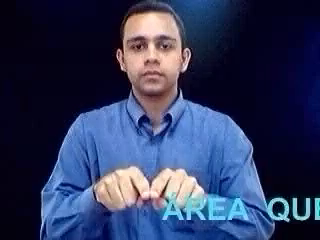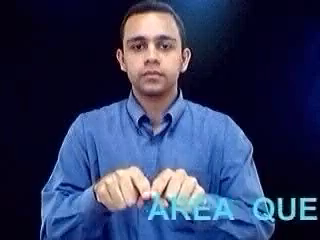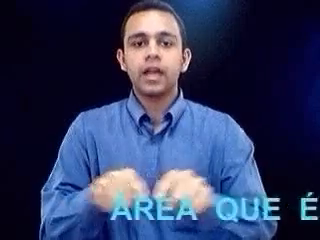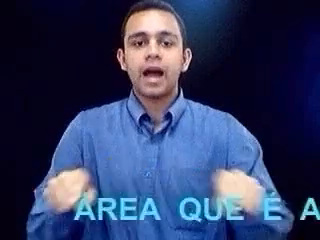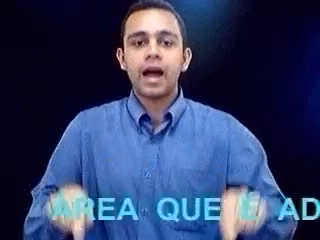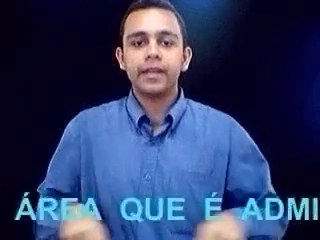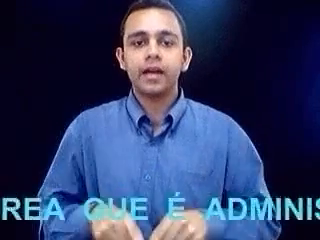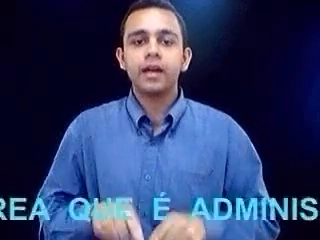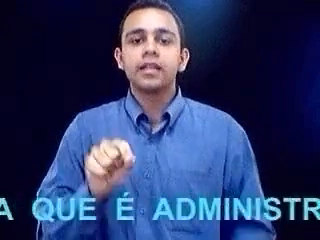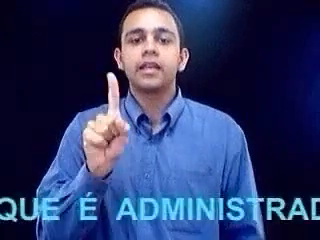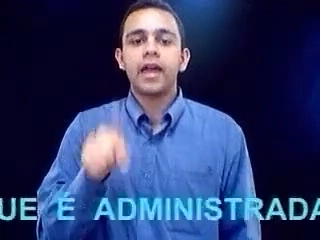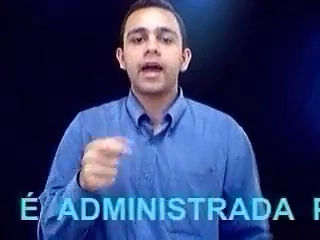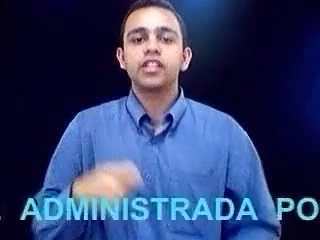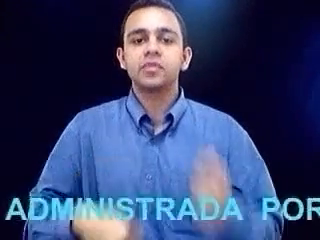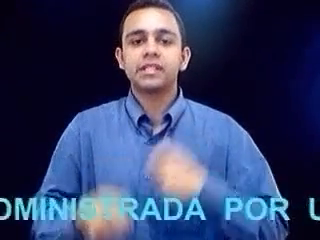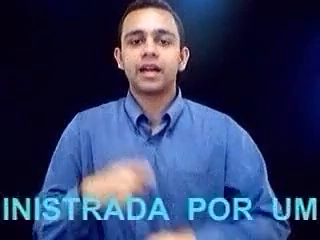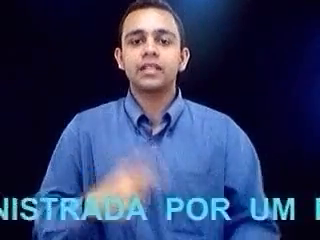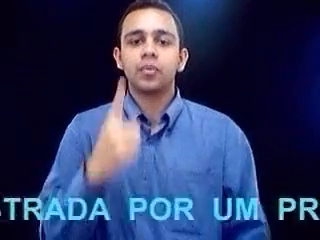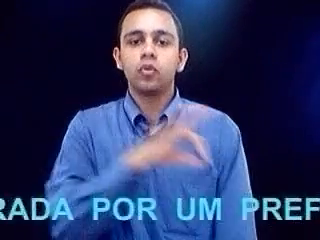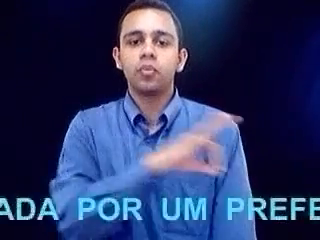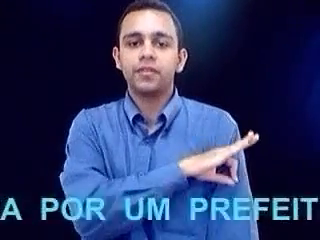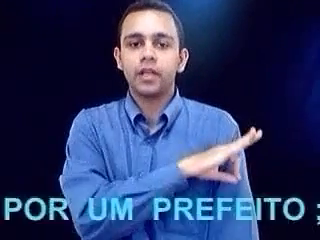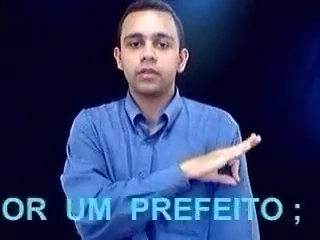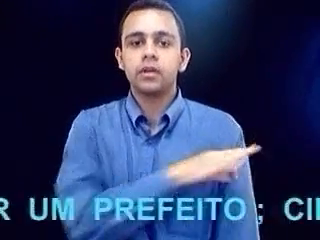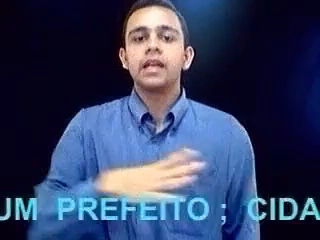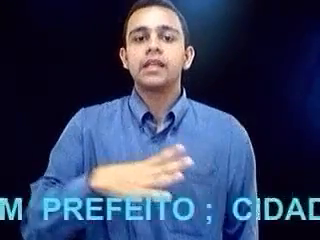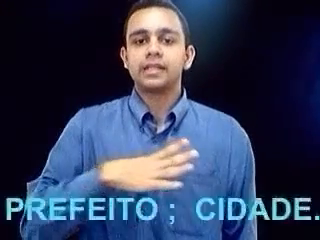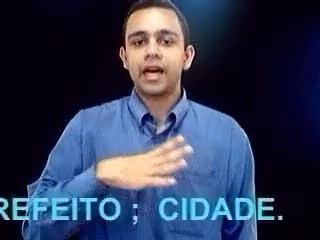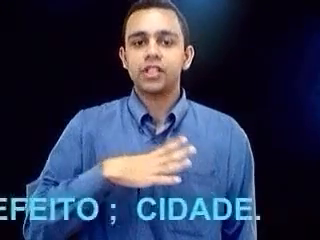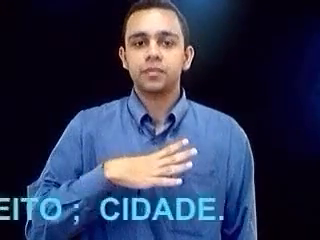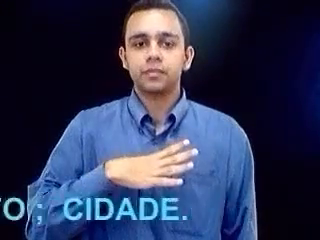mmunicipio